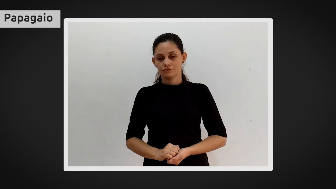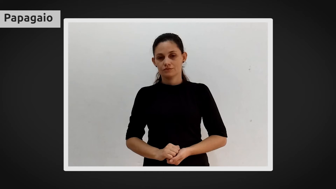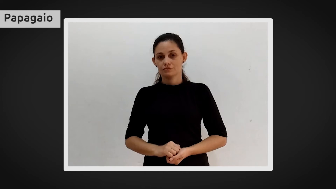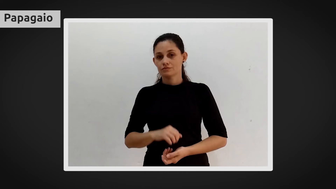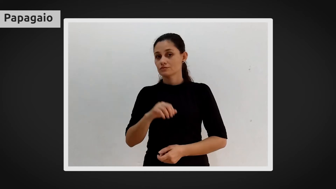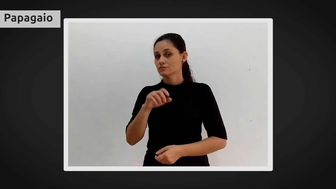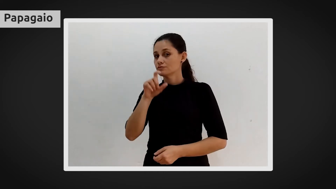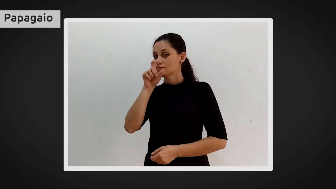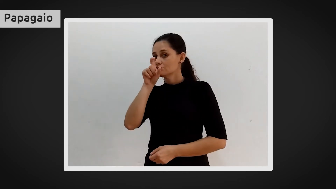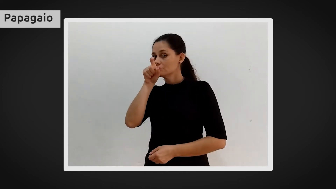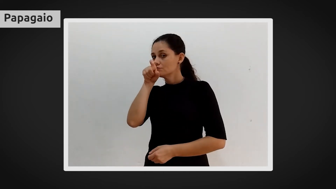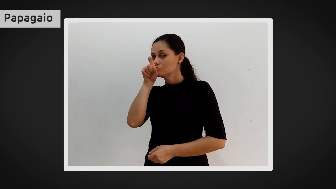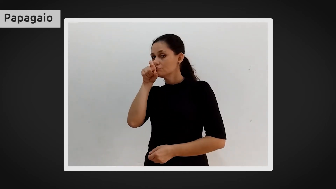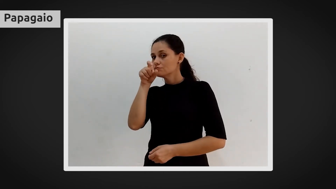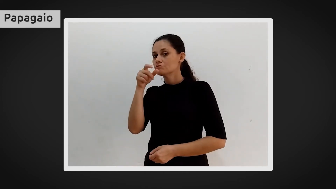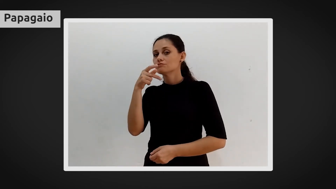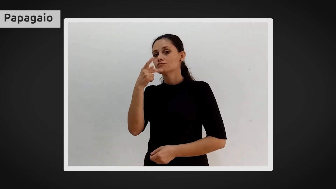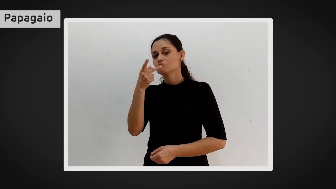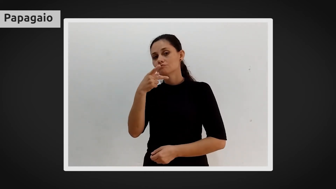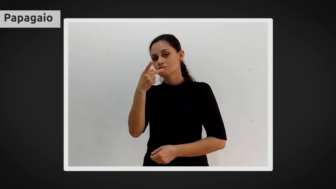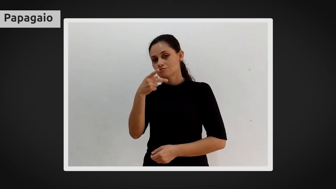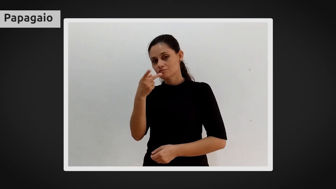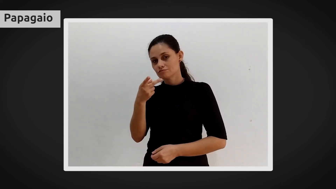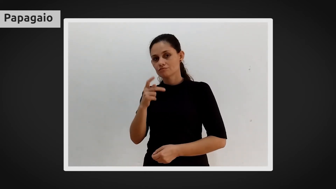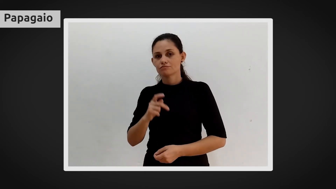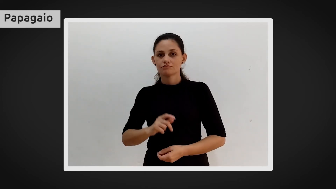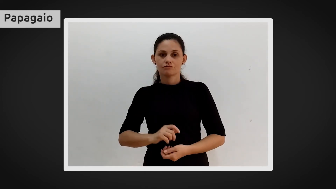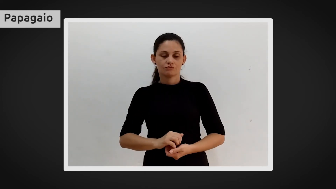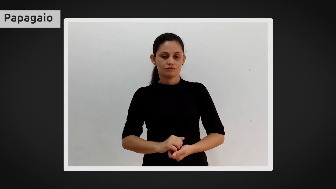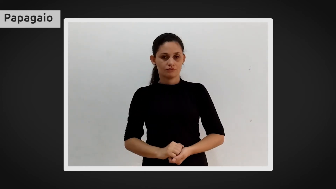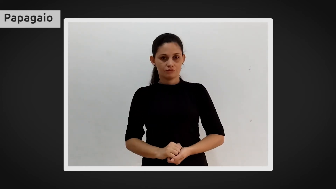Papagaio